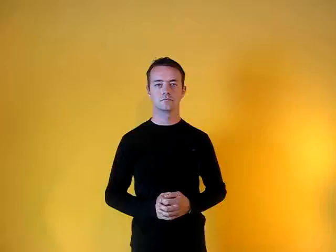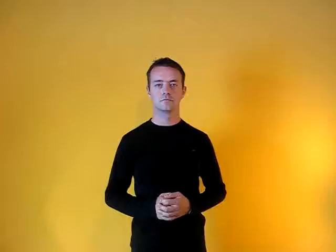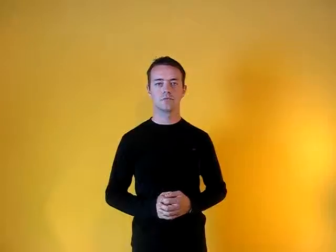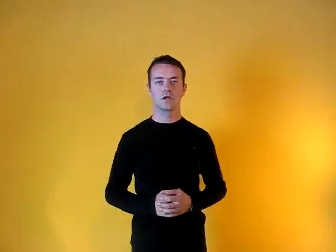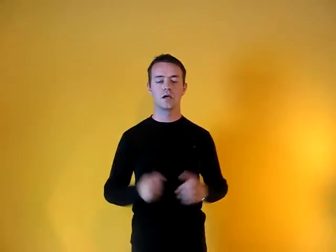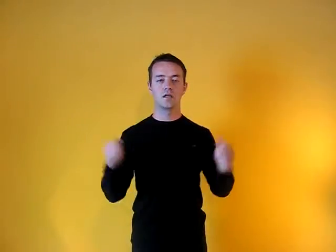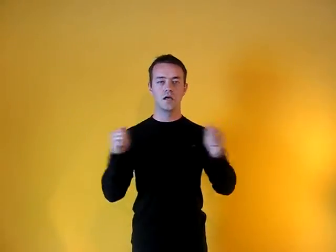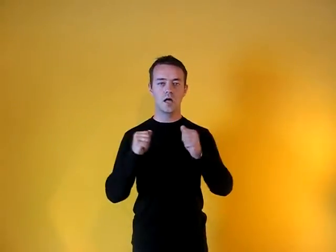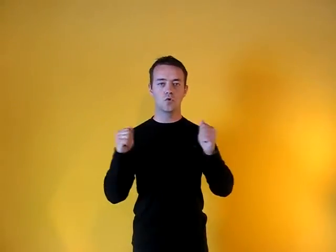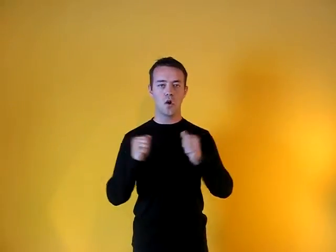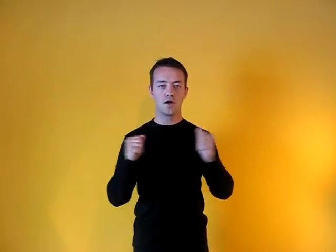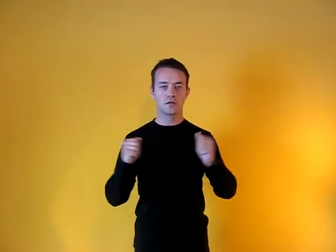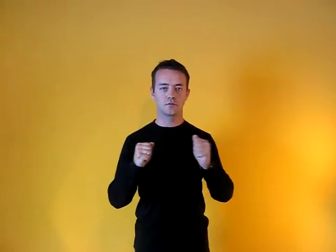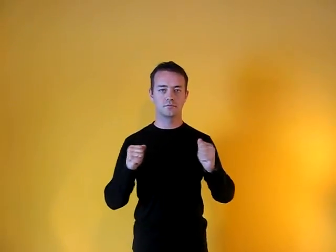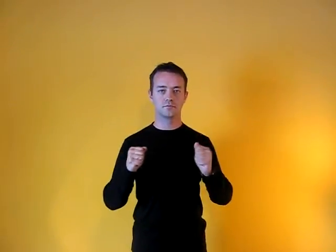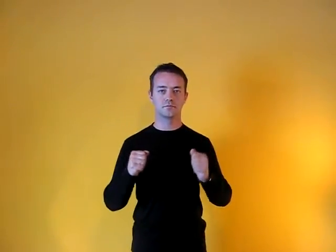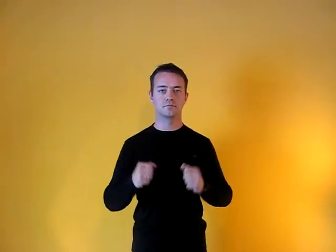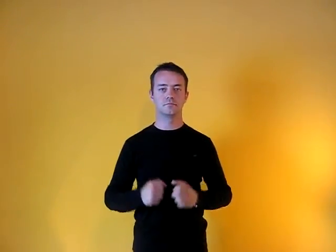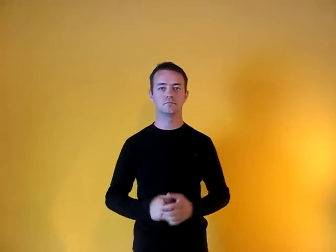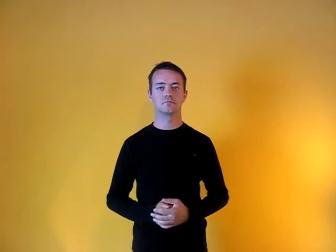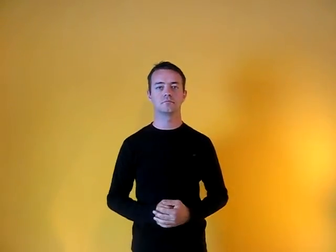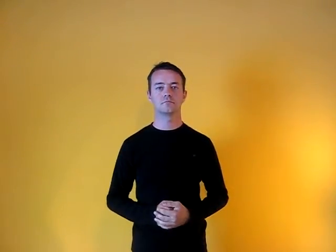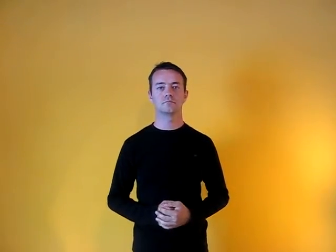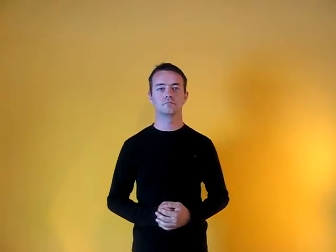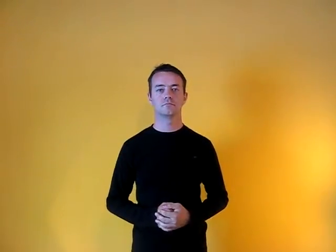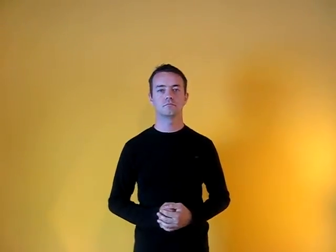januar